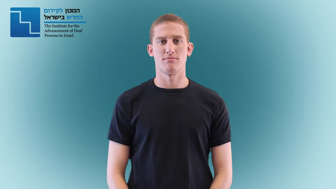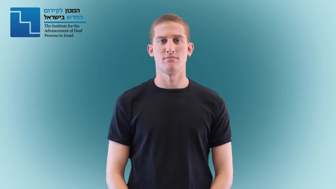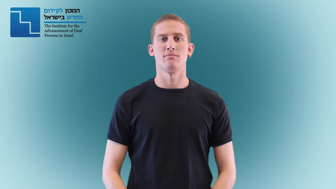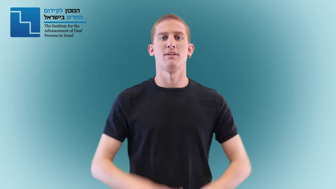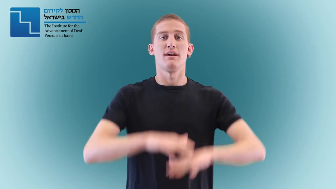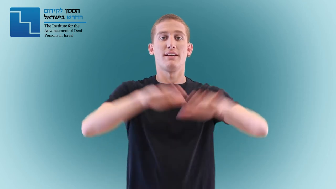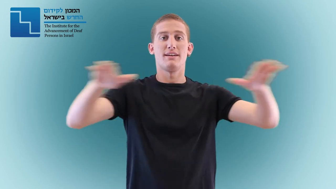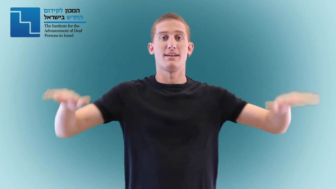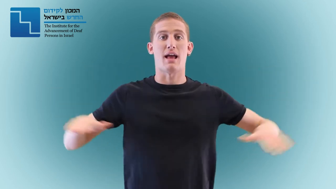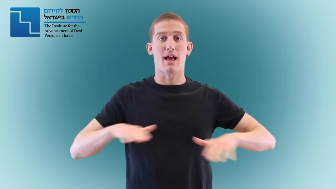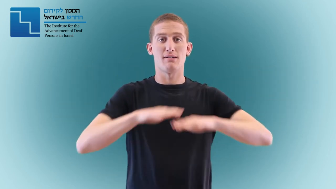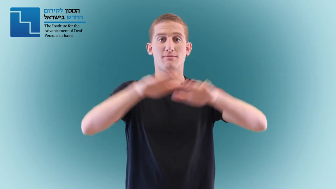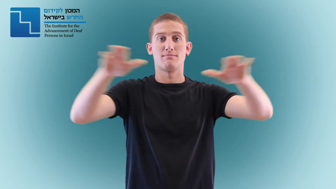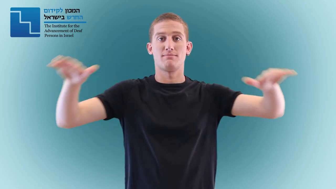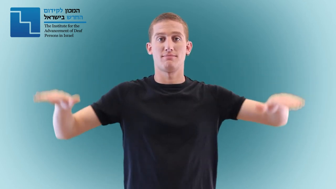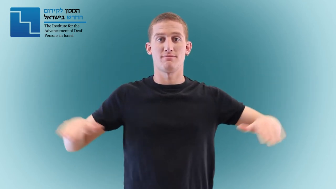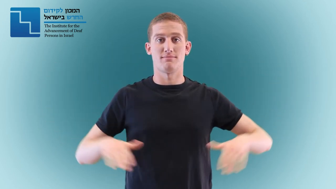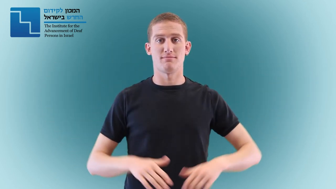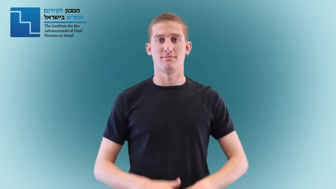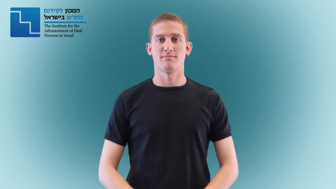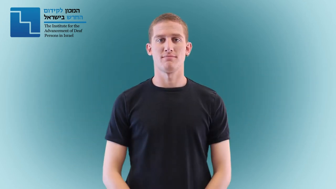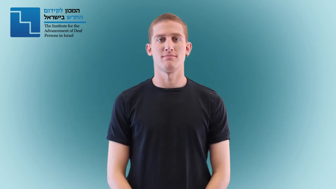ים